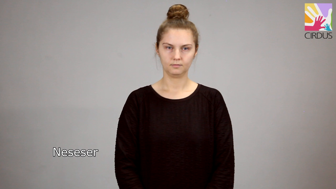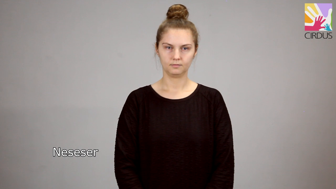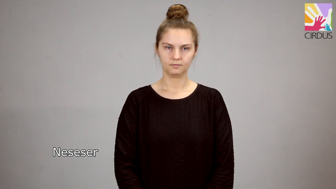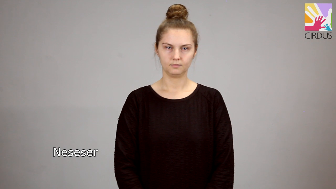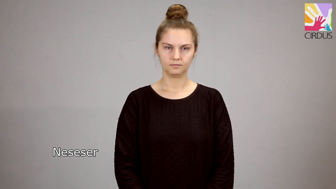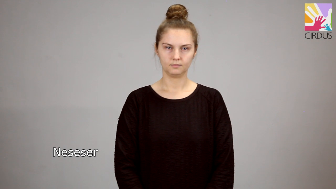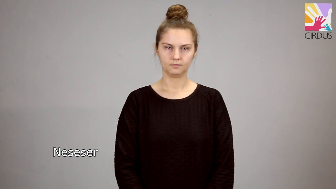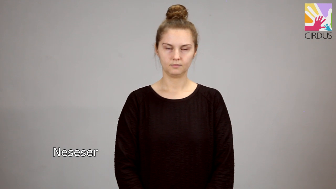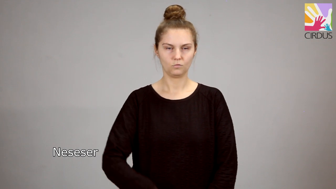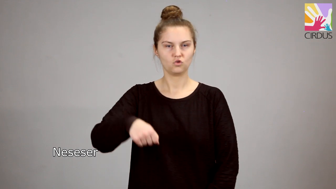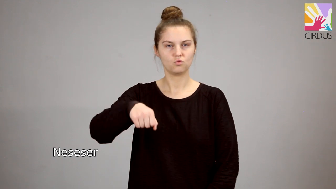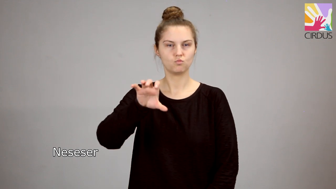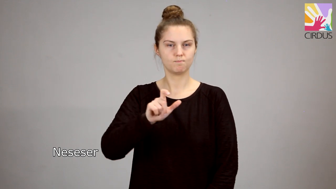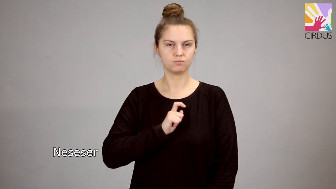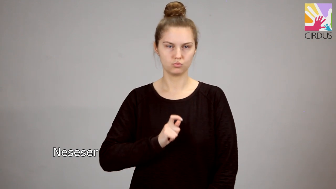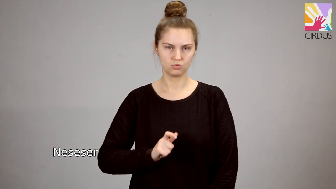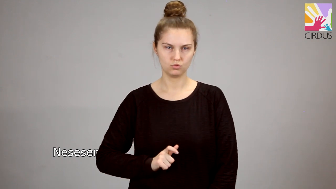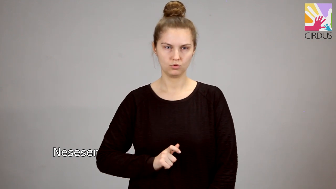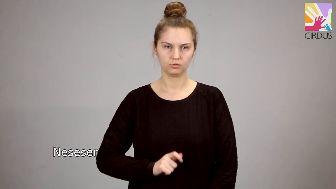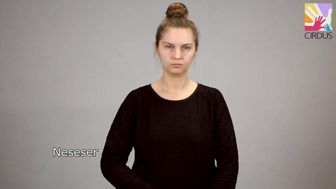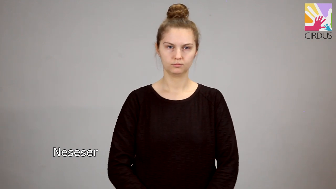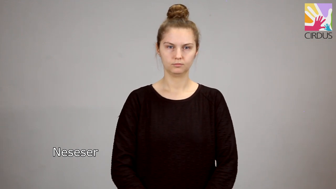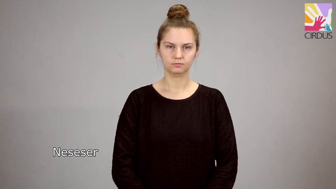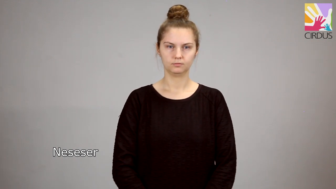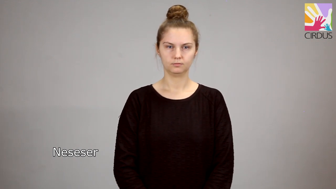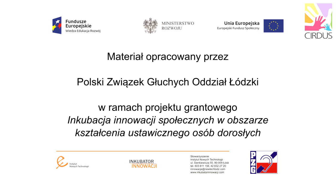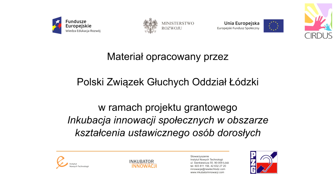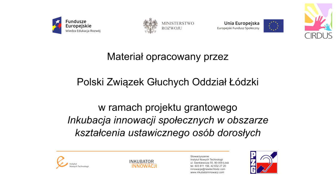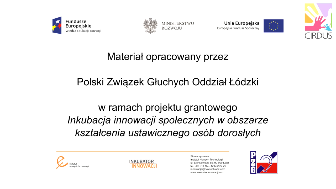Neseser